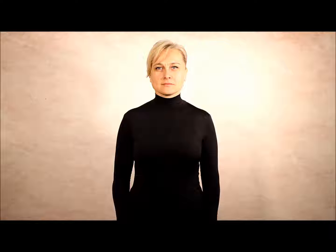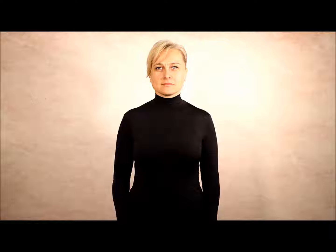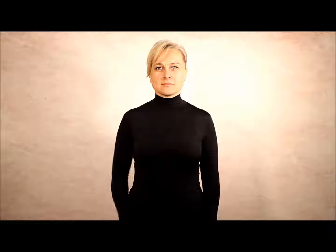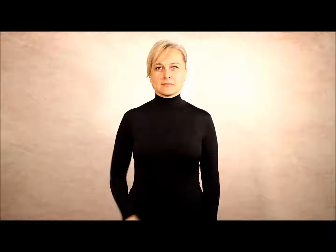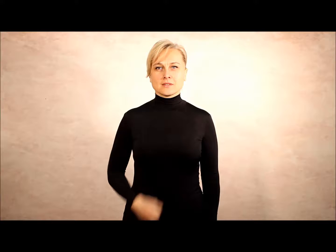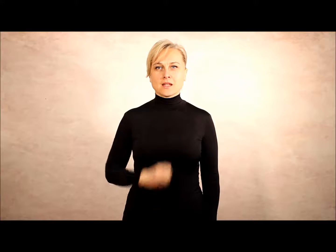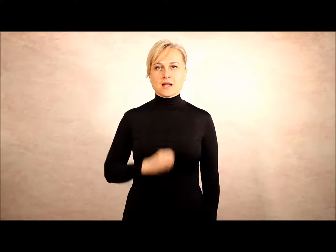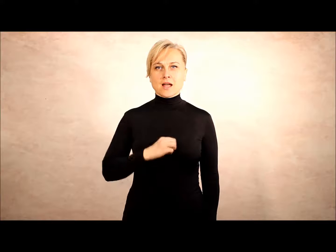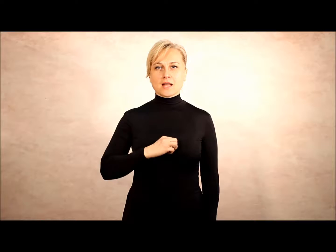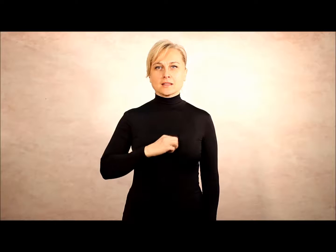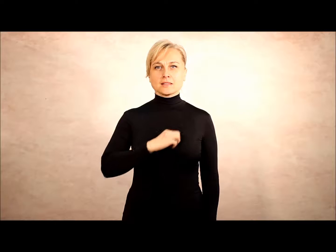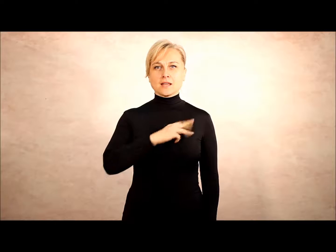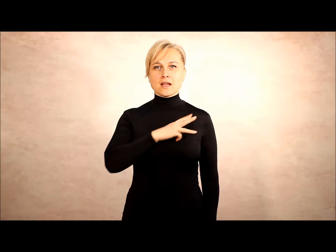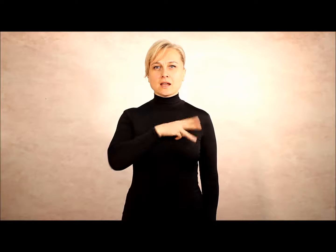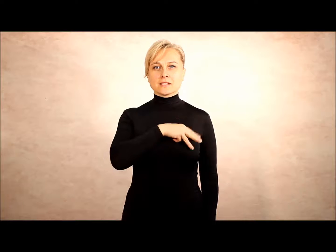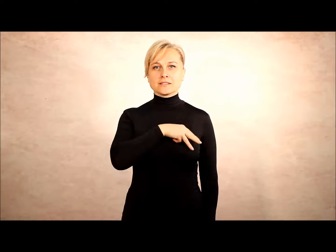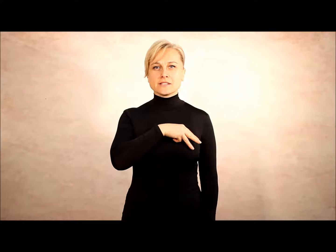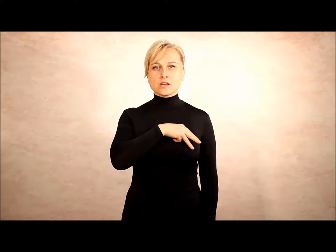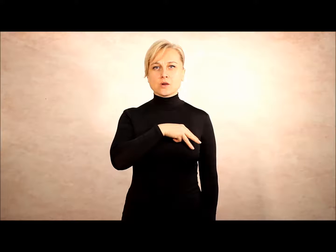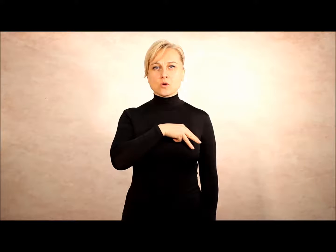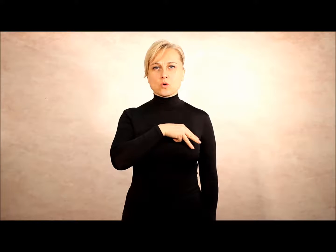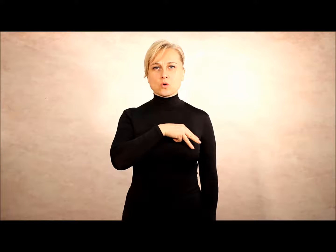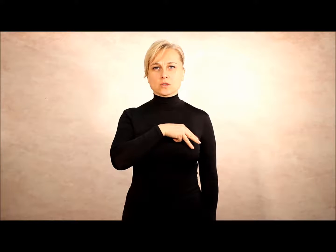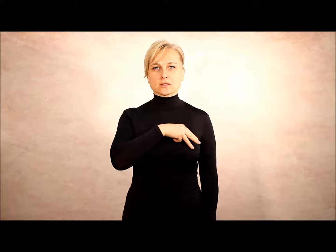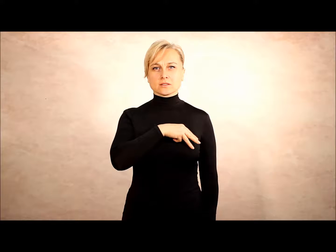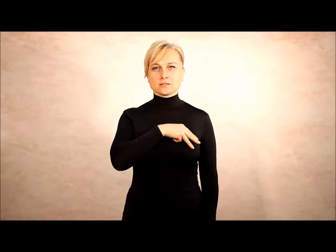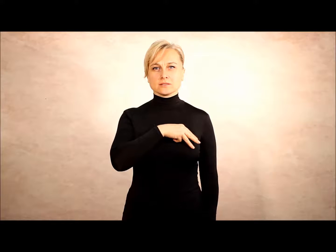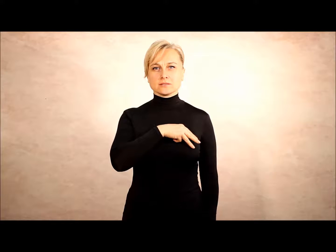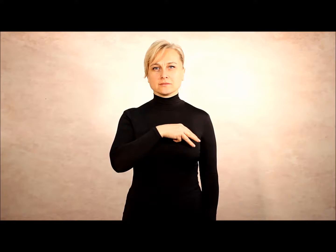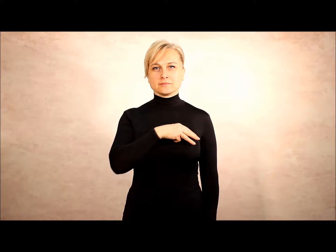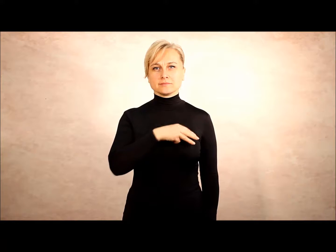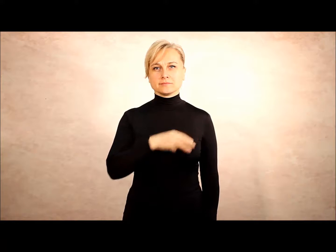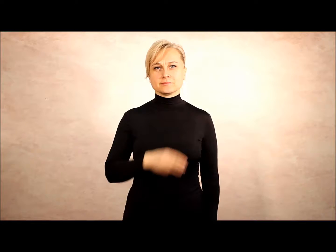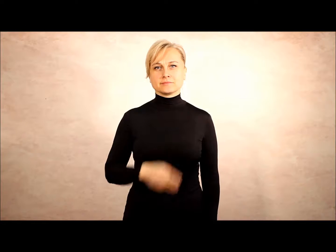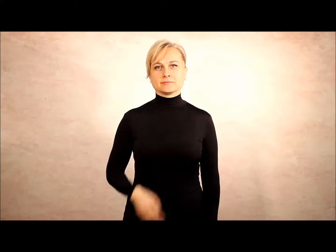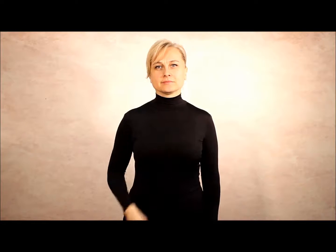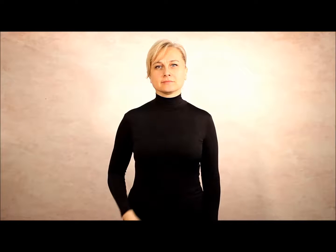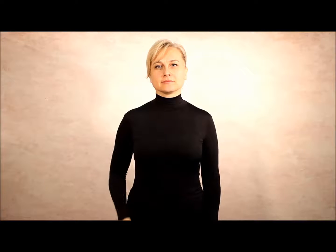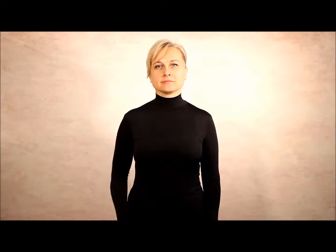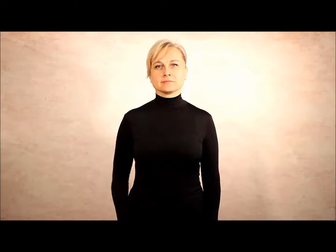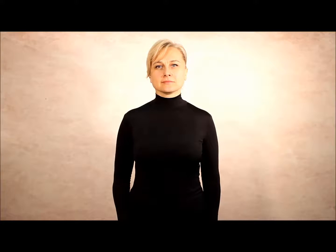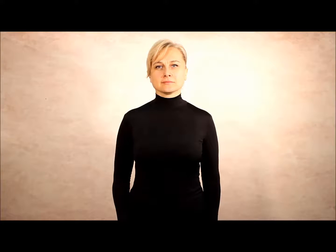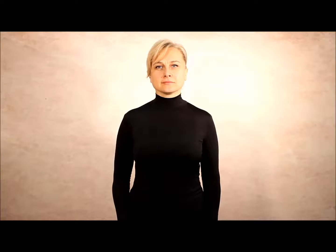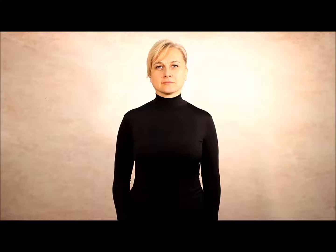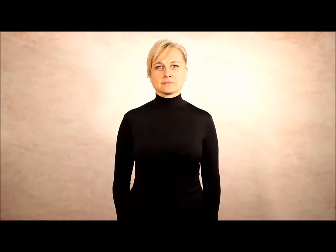Atac de cord